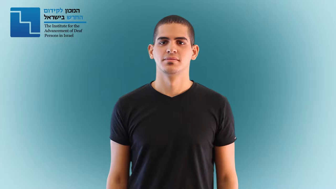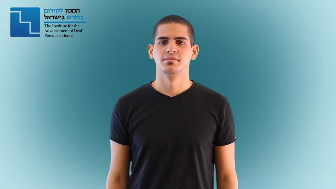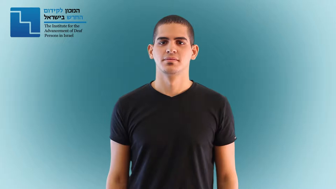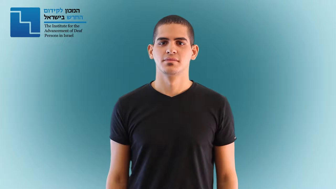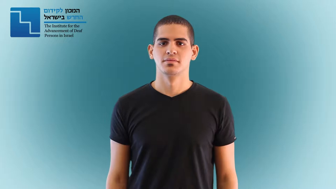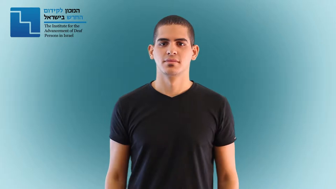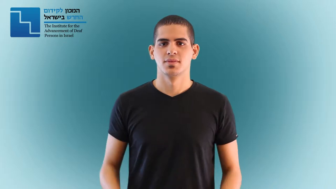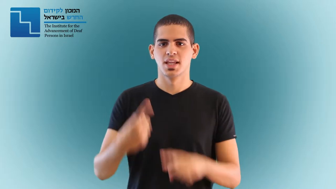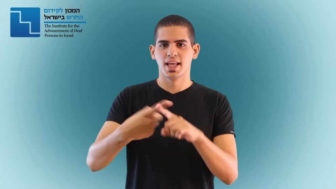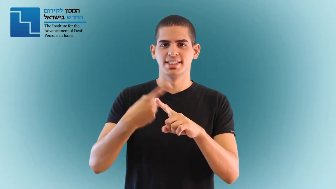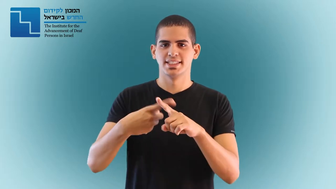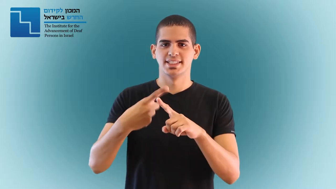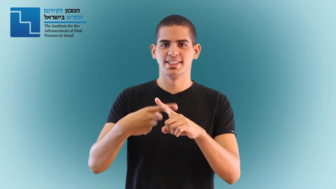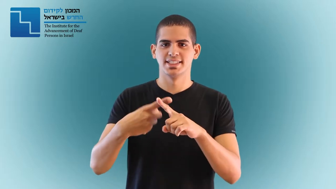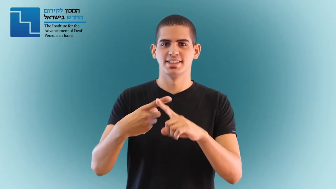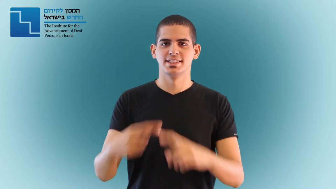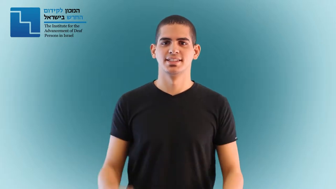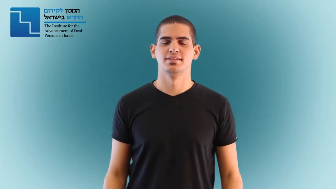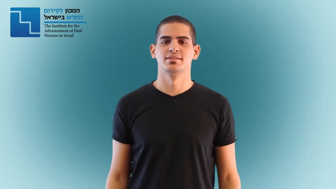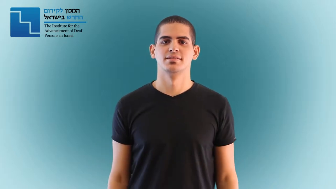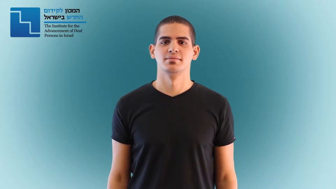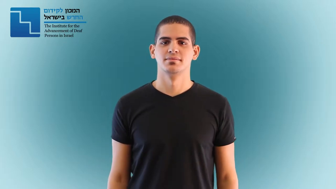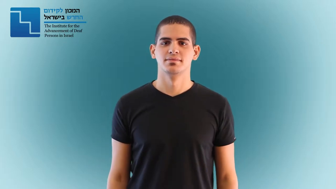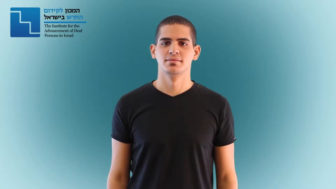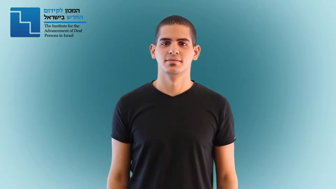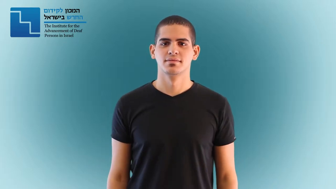גיס